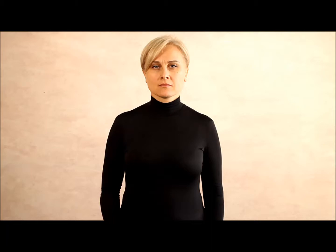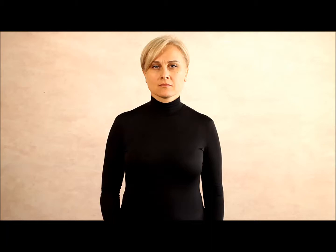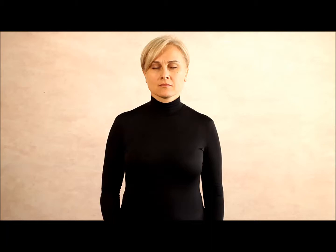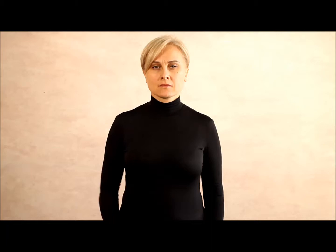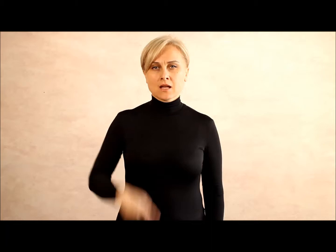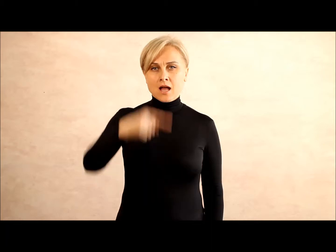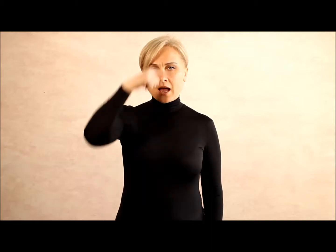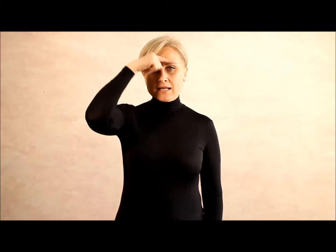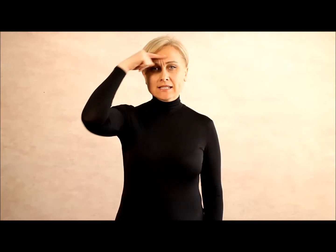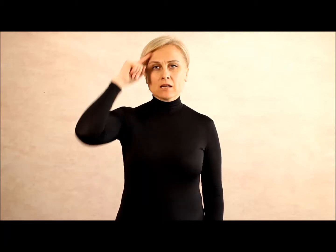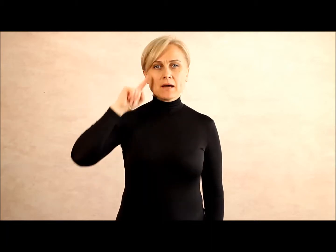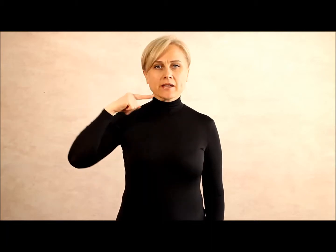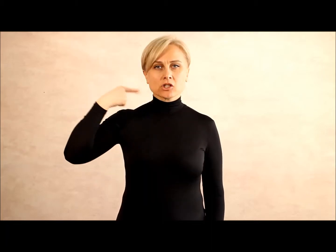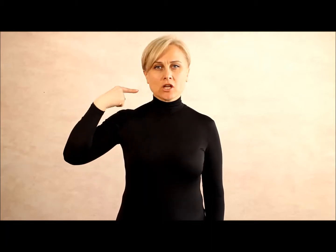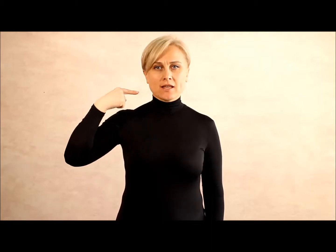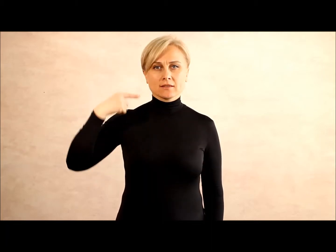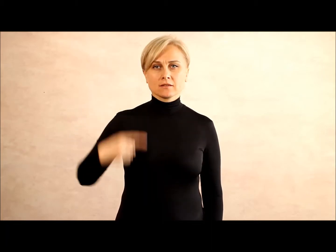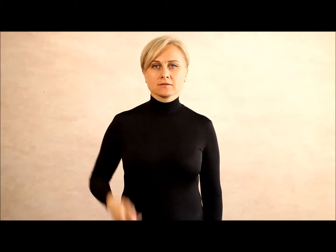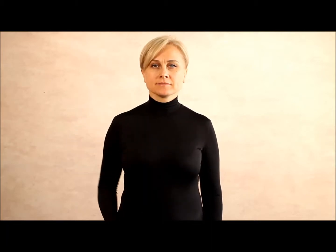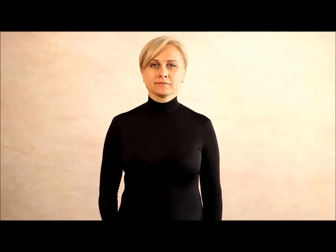Azerbaidjan